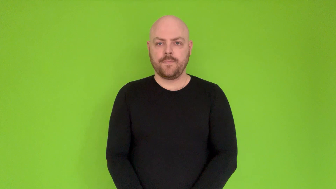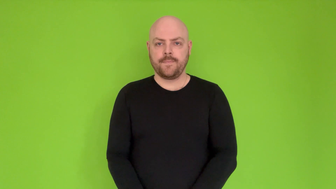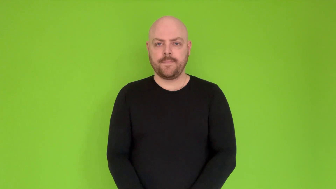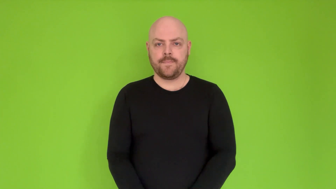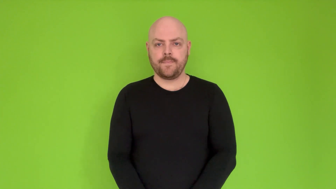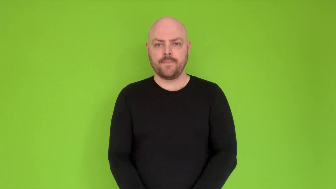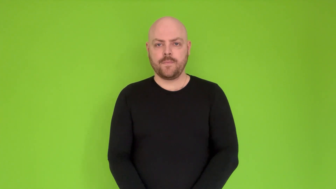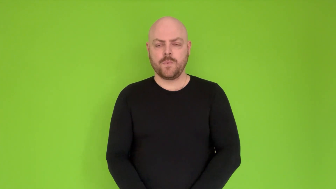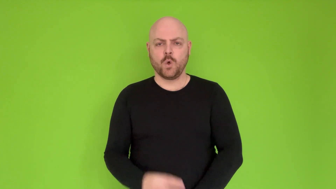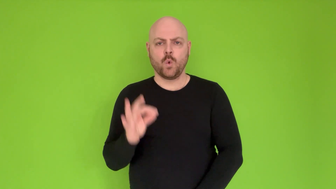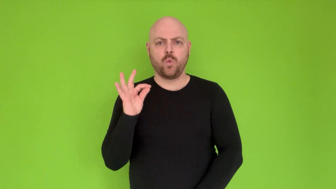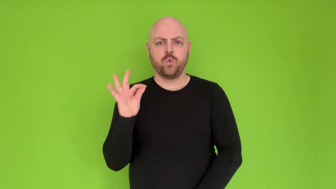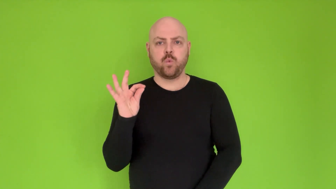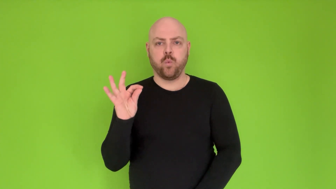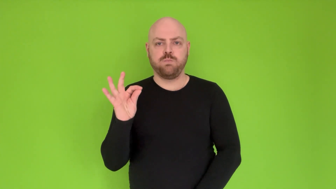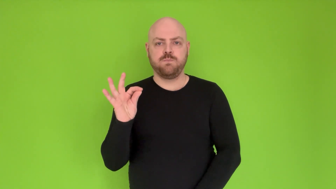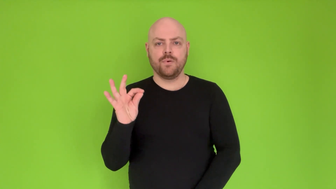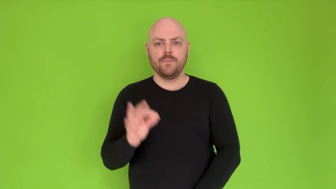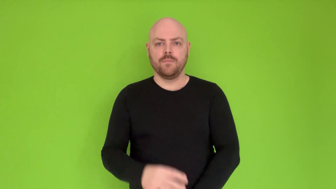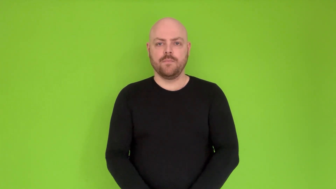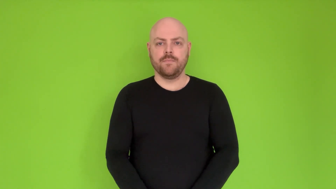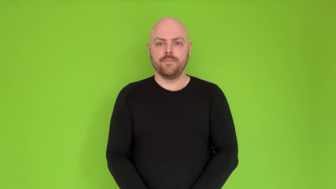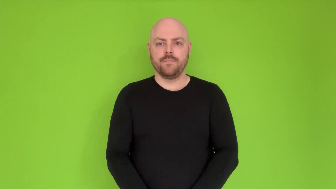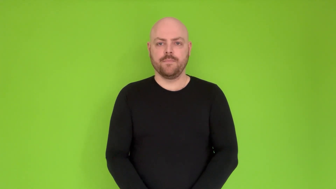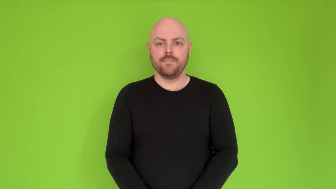Tourpes